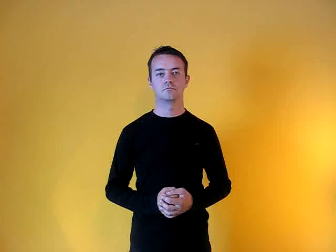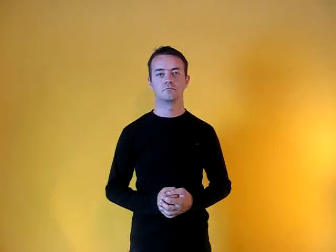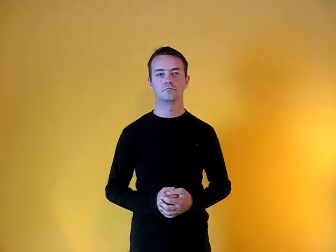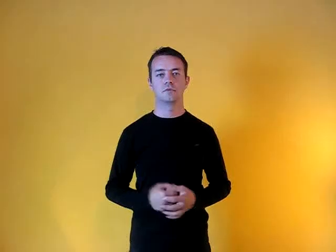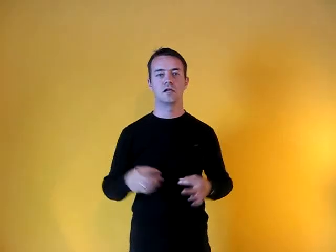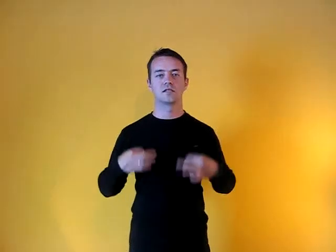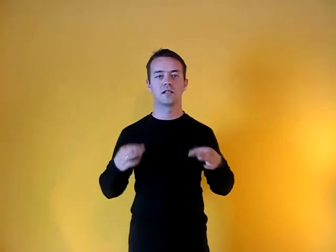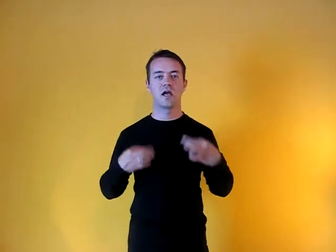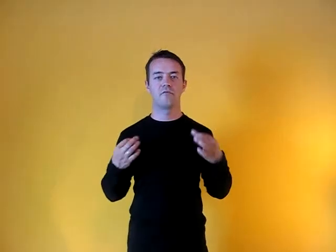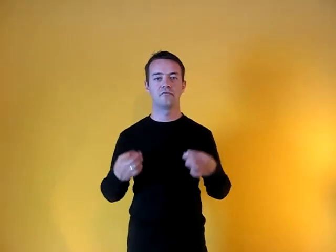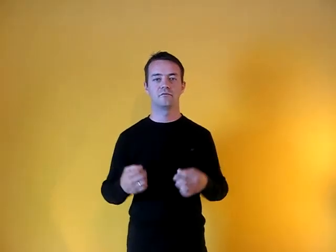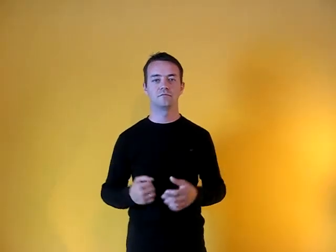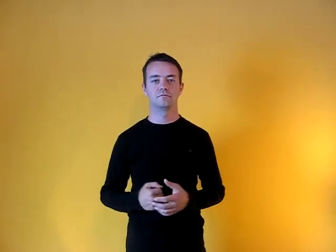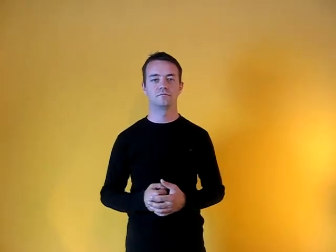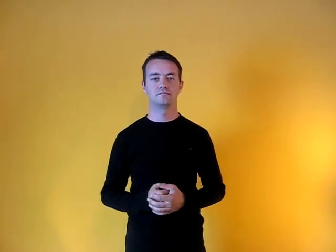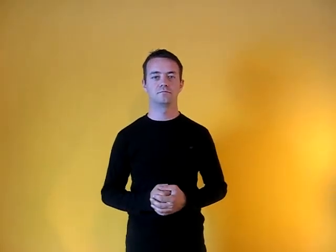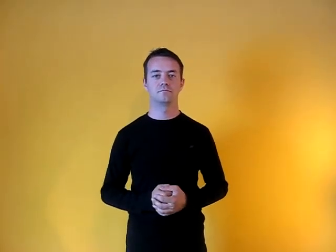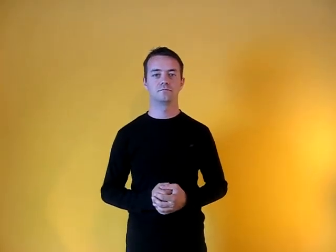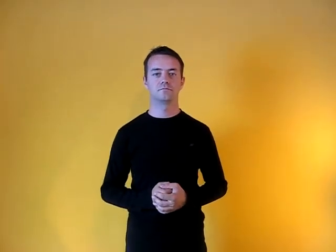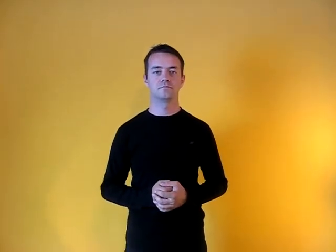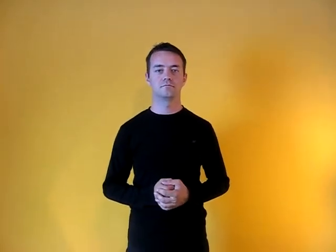zdrav